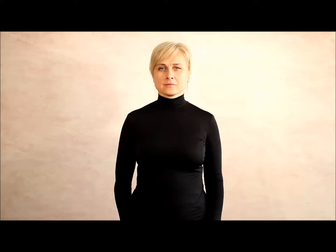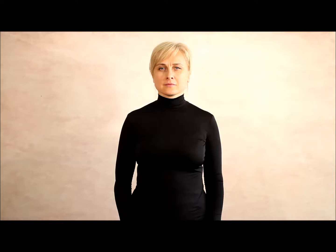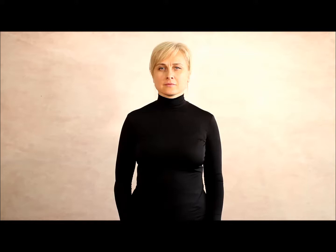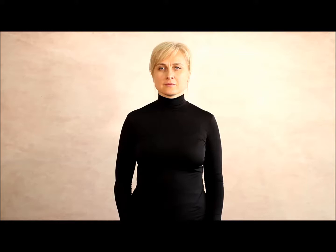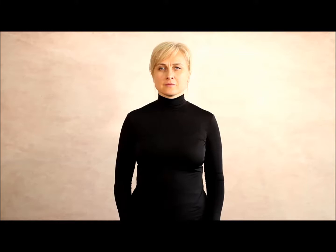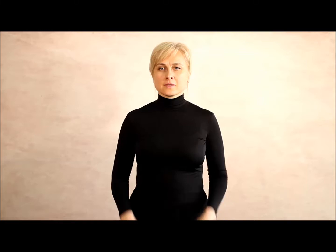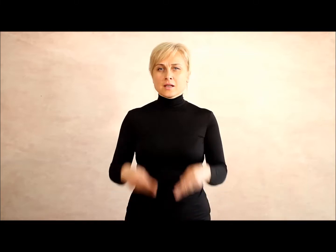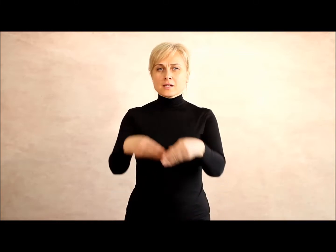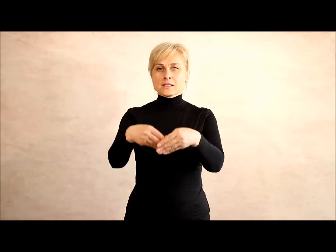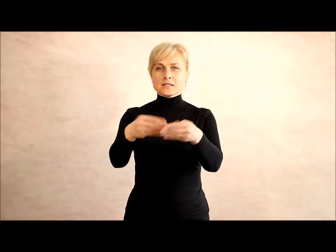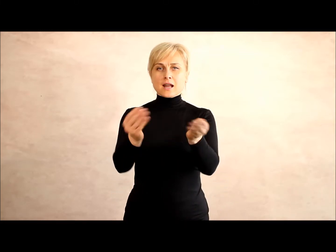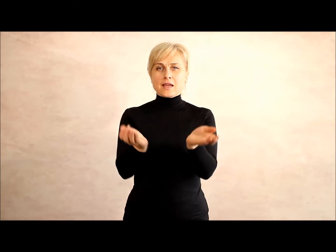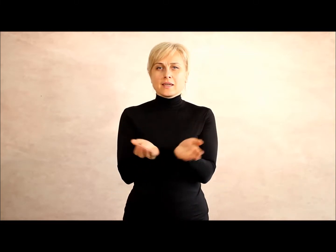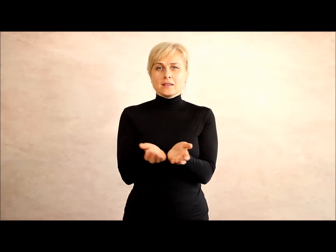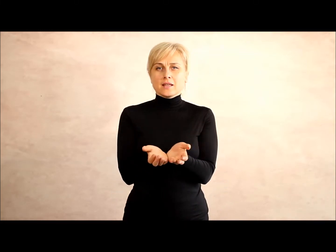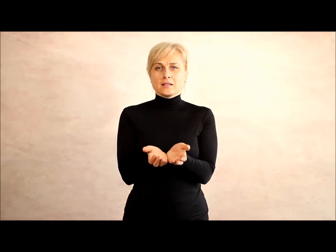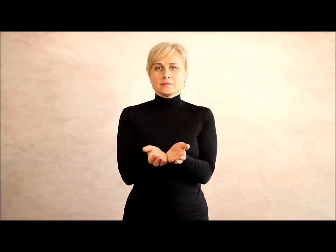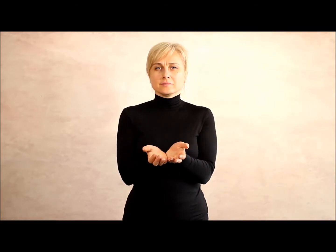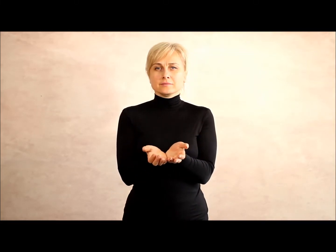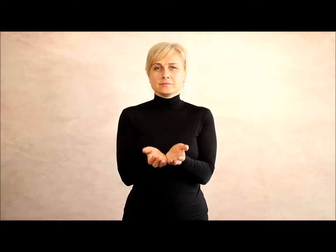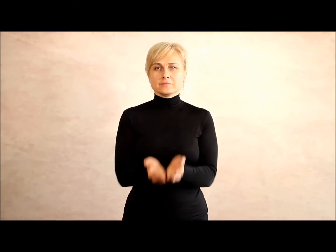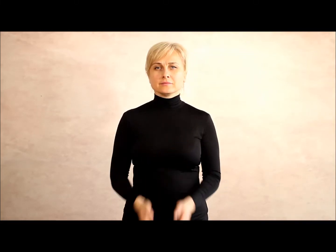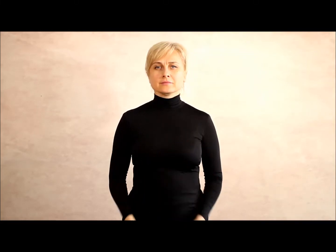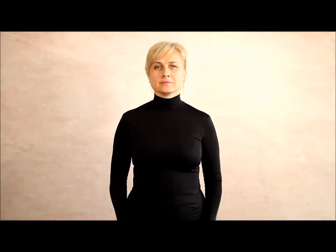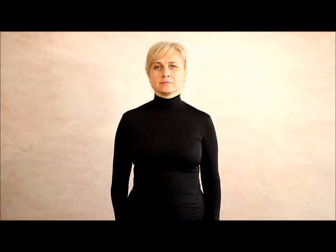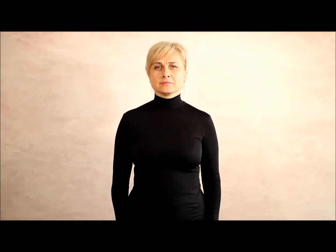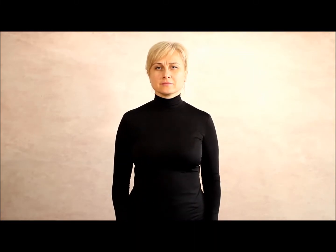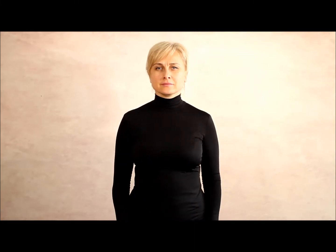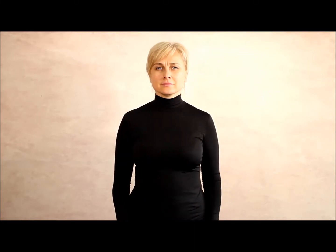Strachină